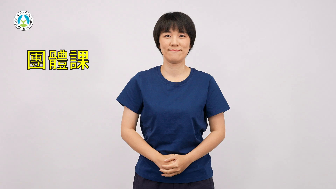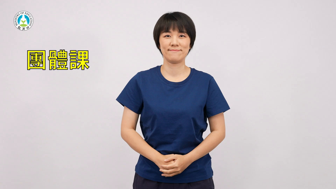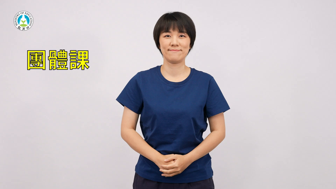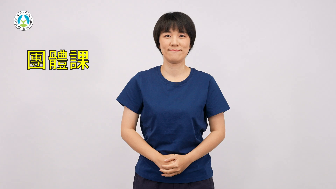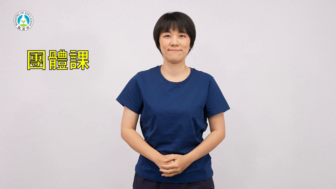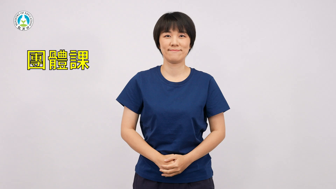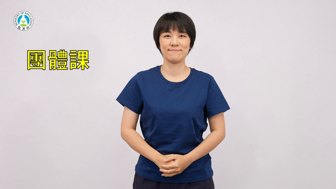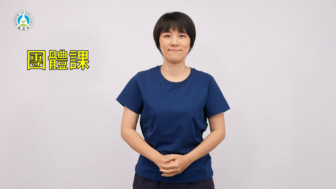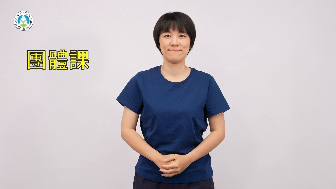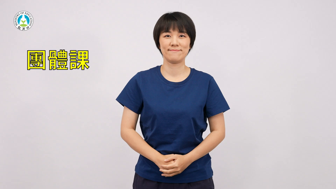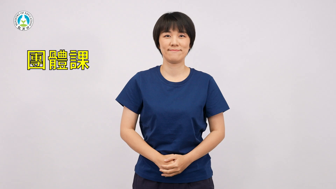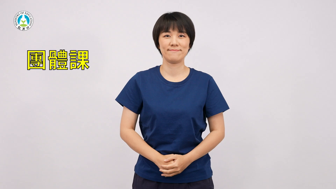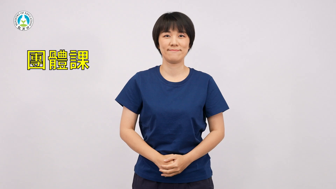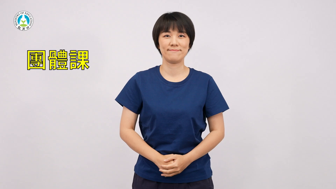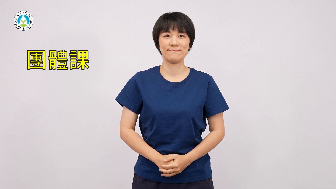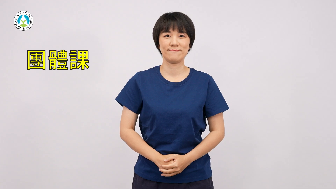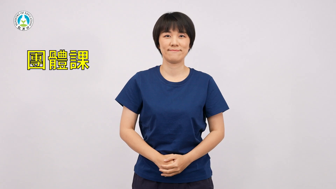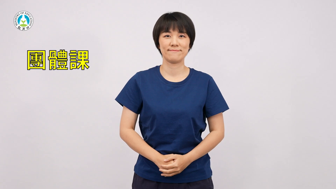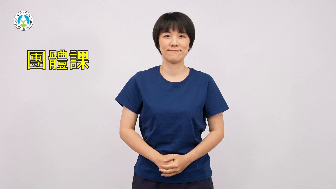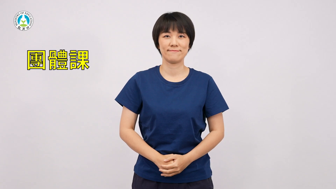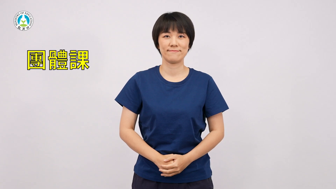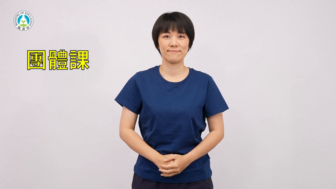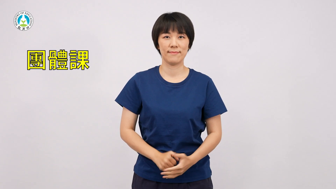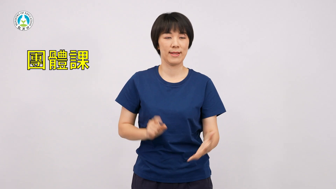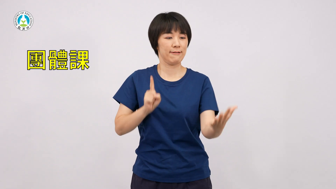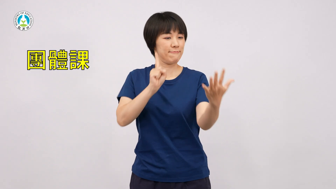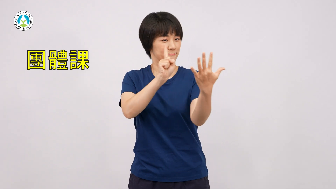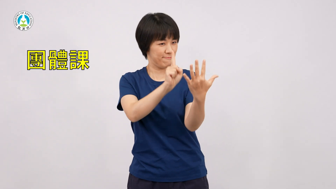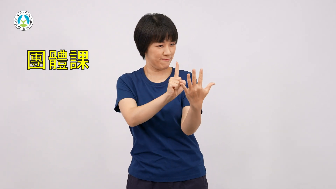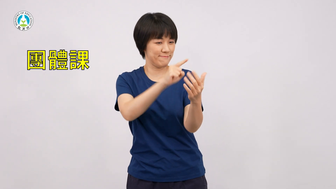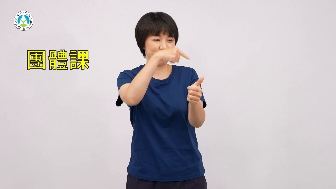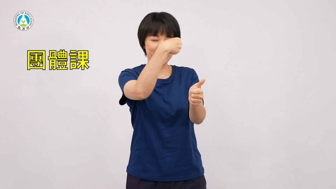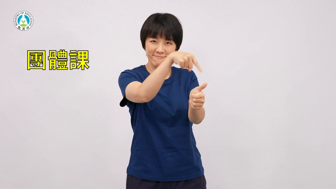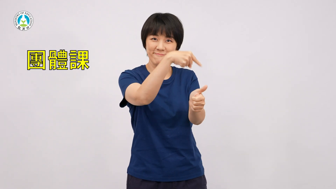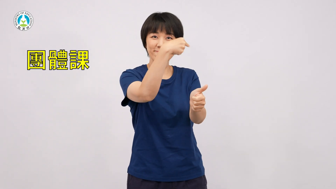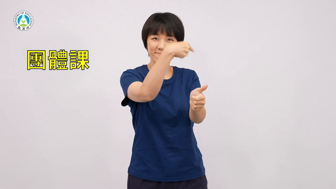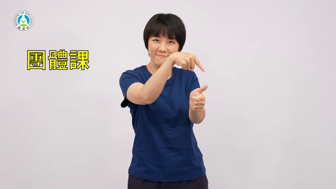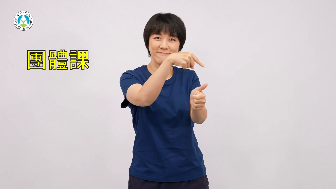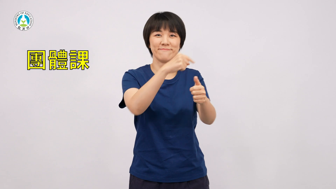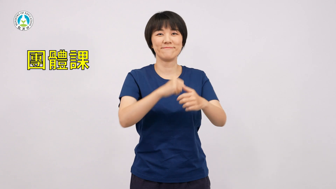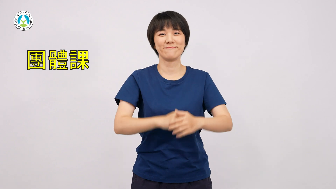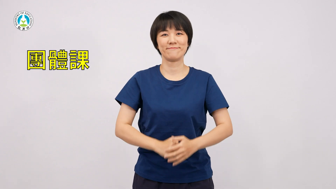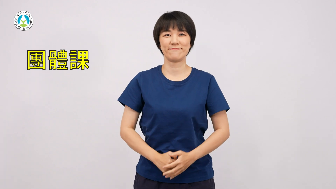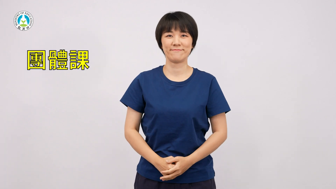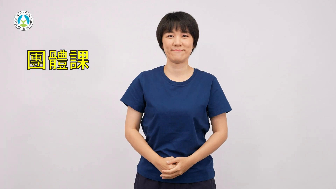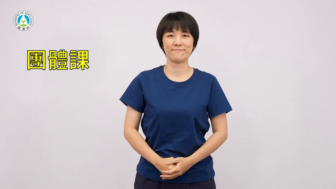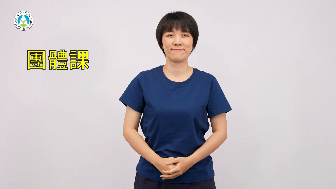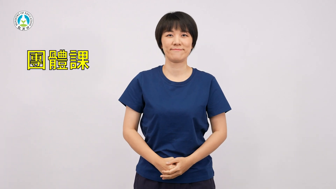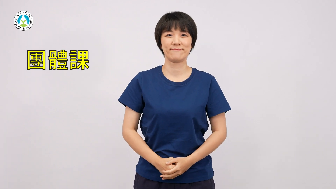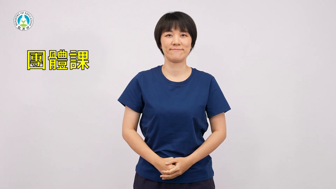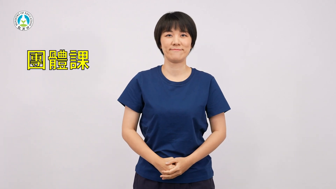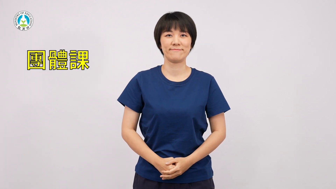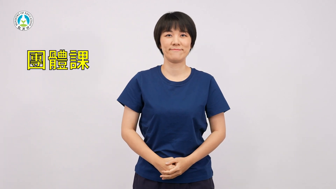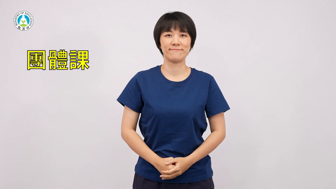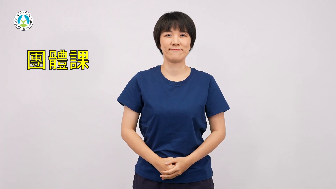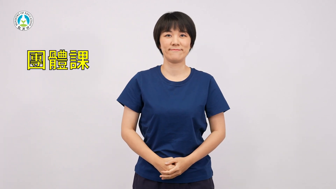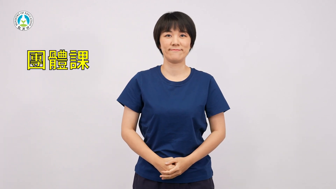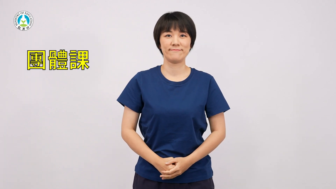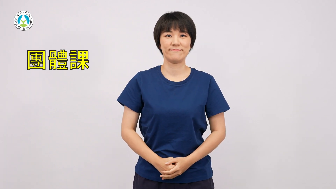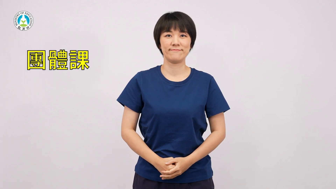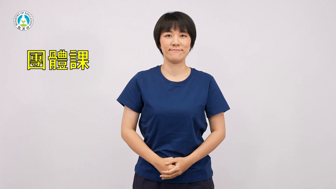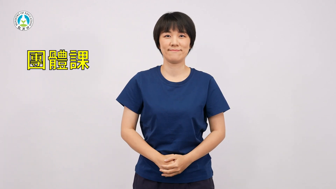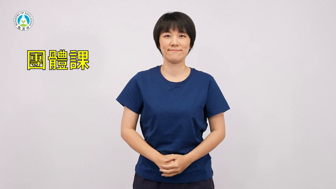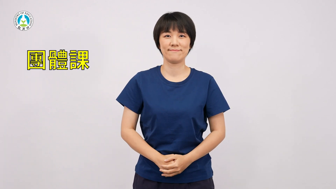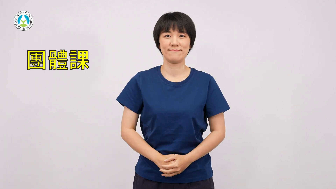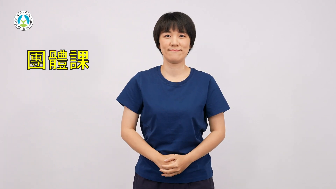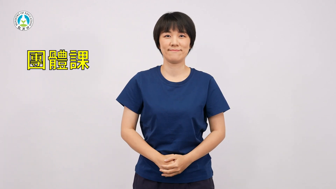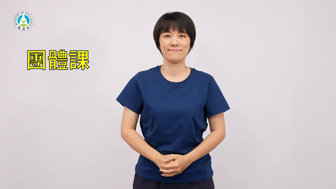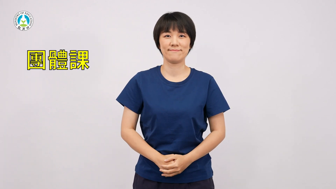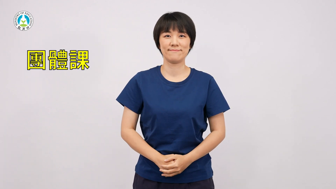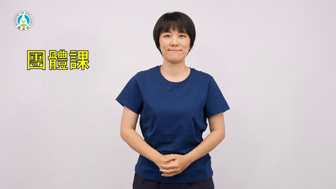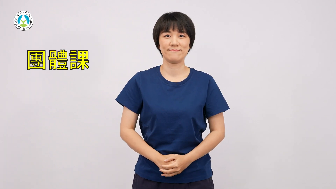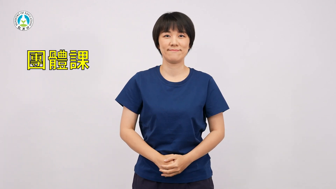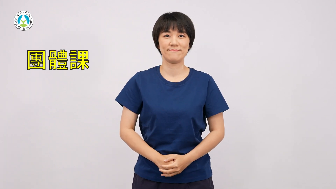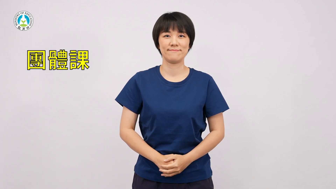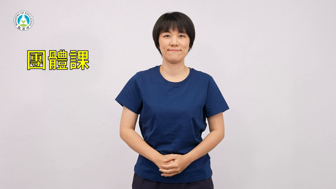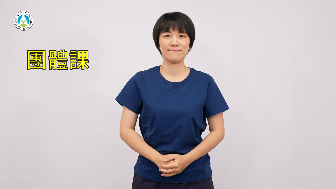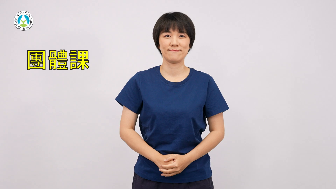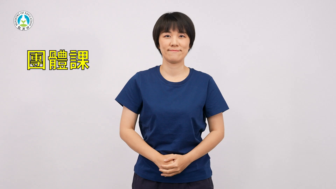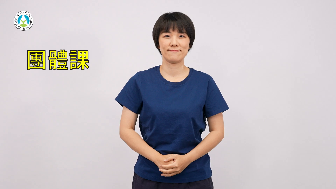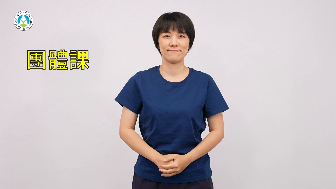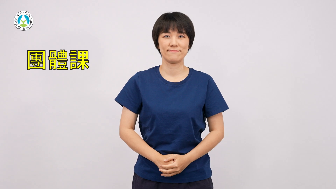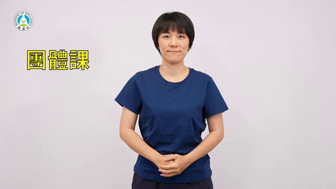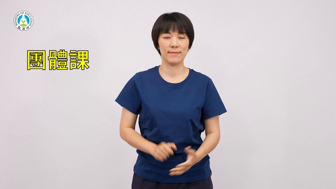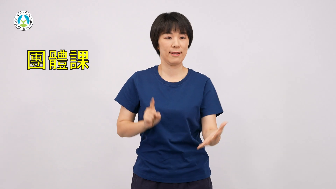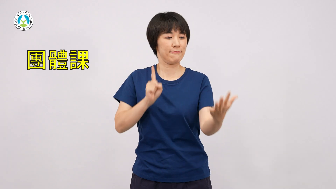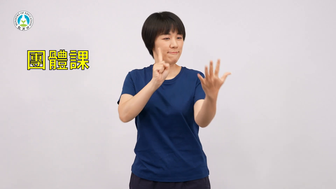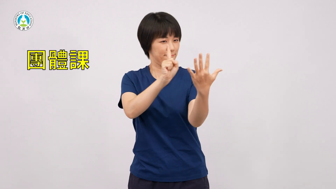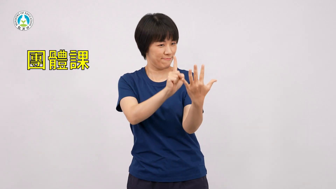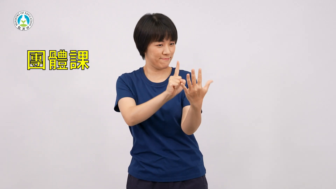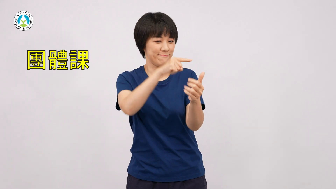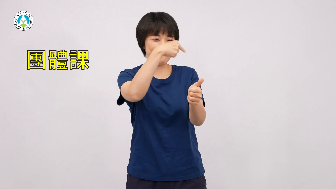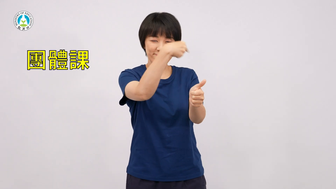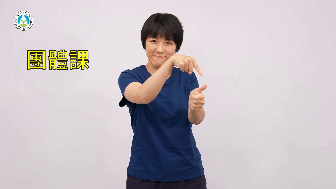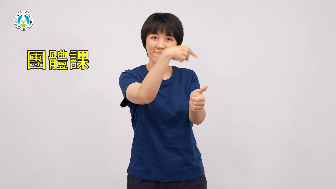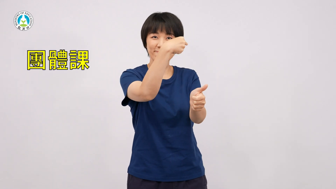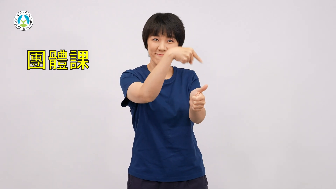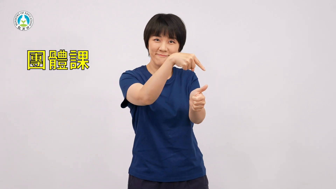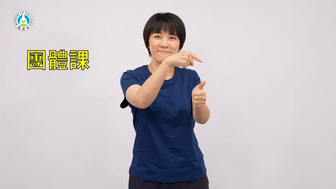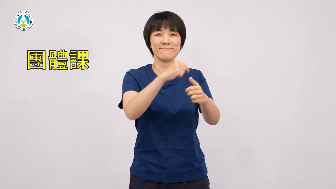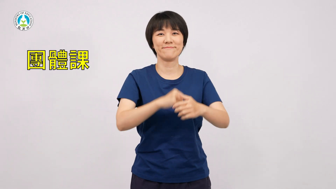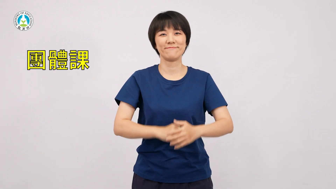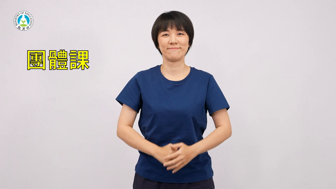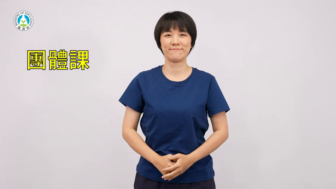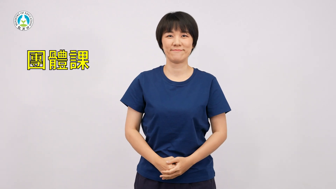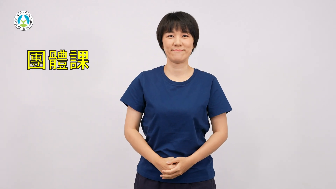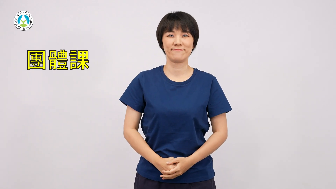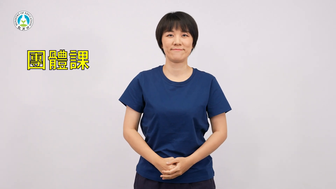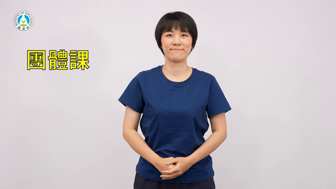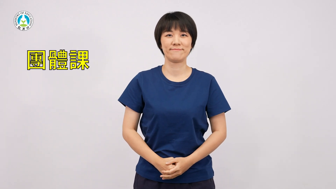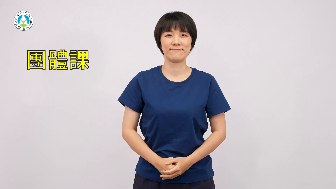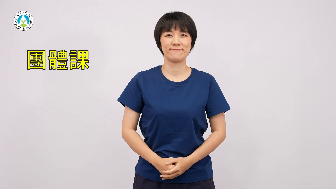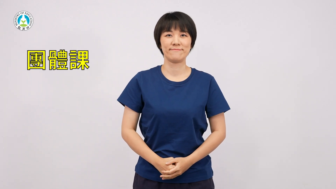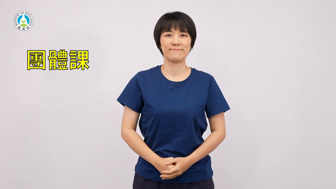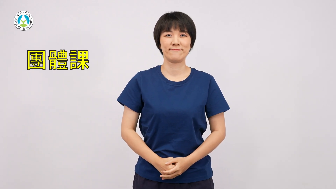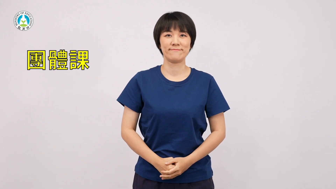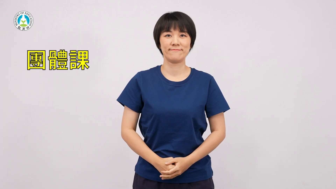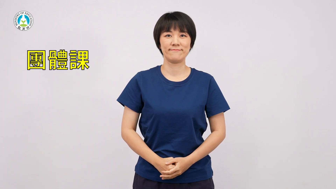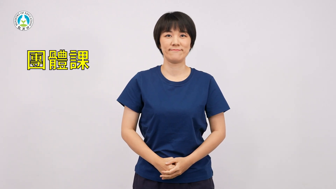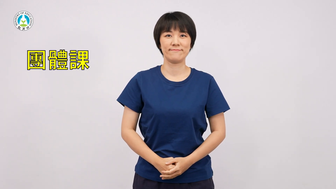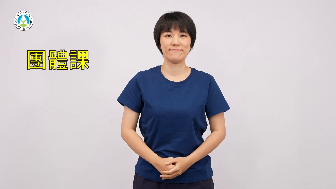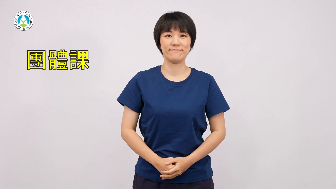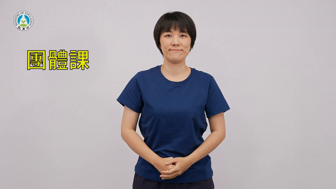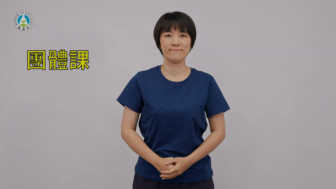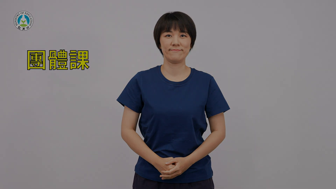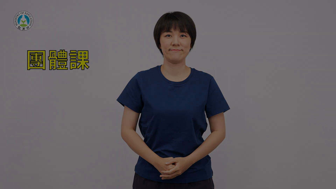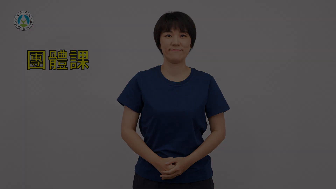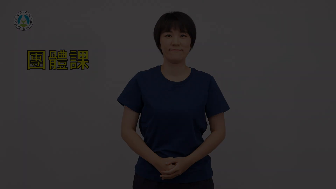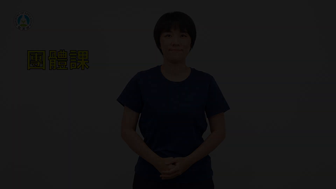團體課